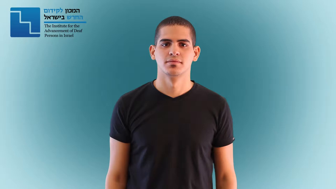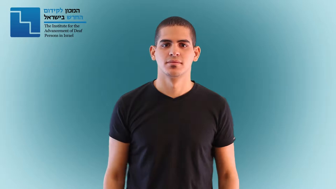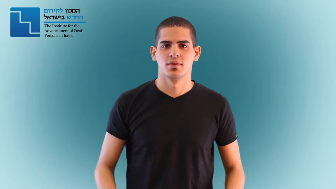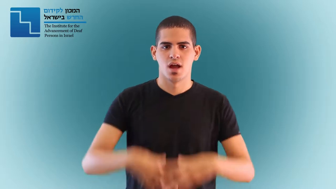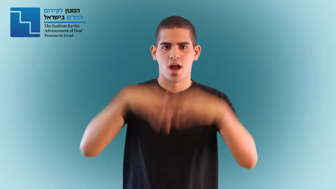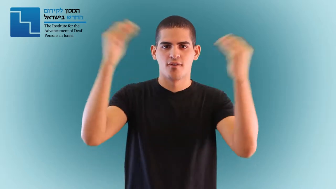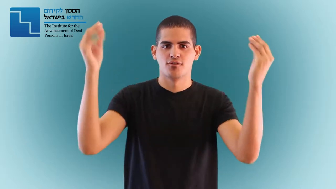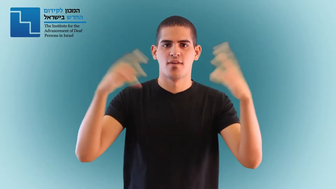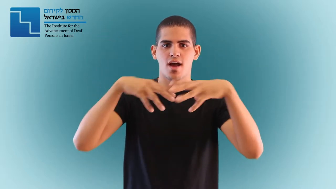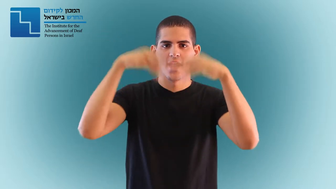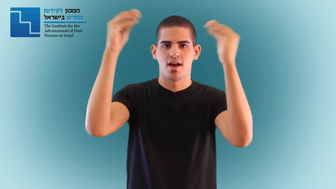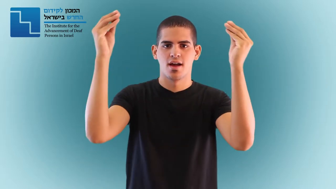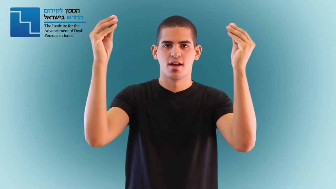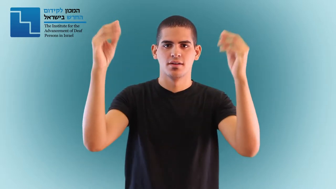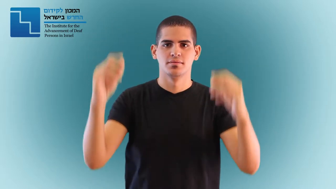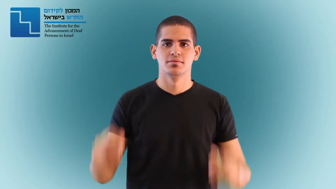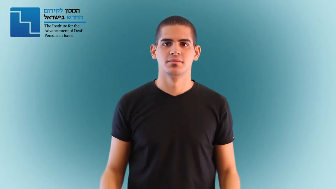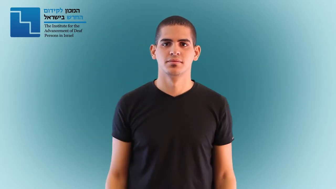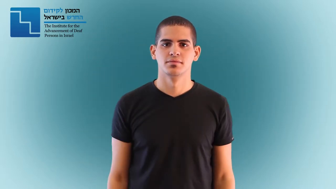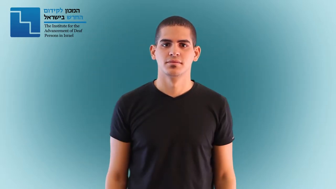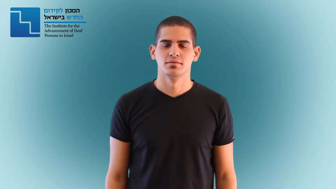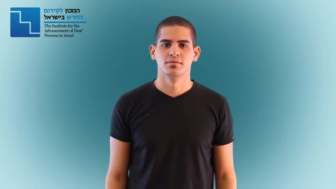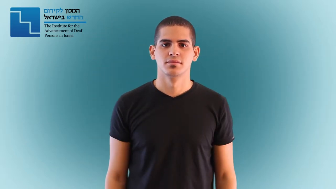ערבה